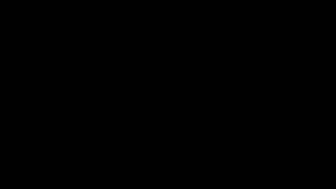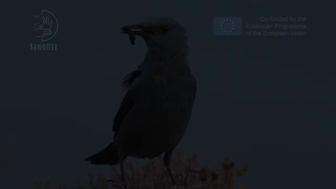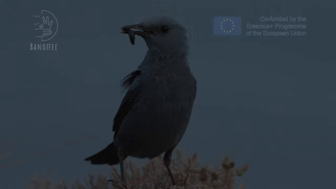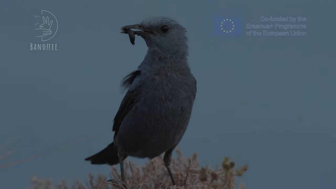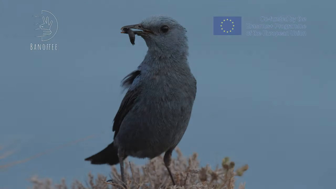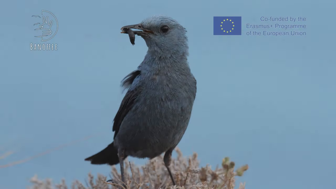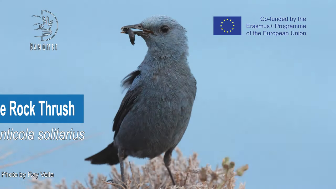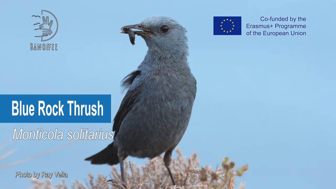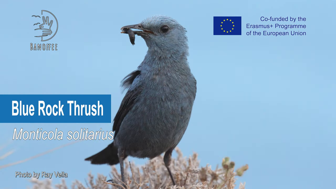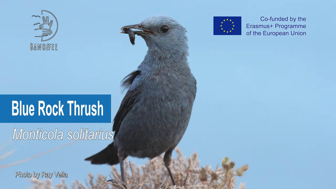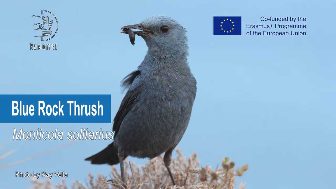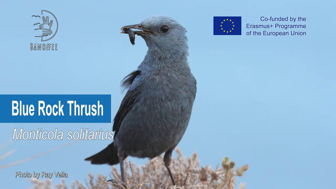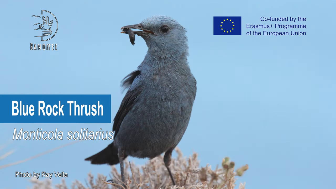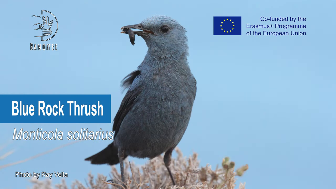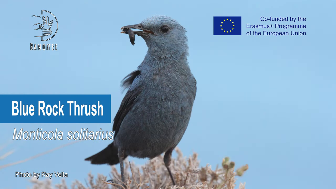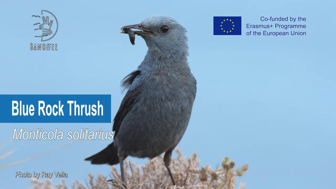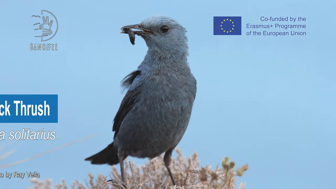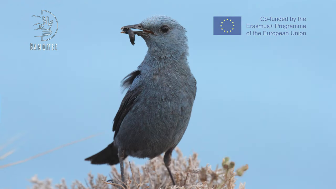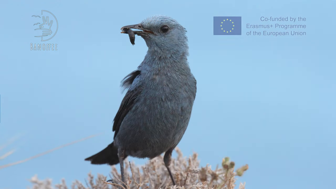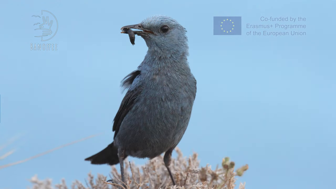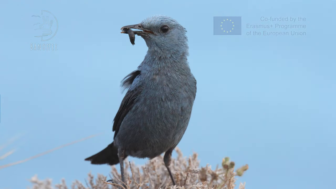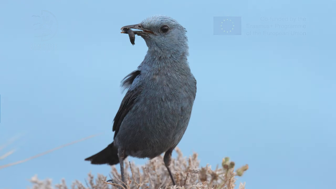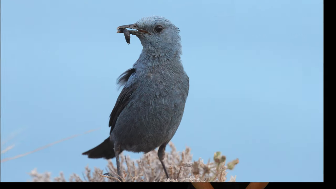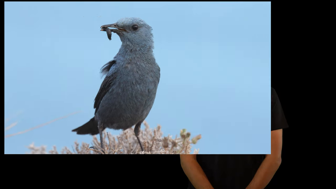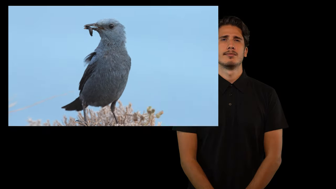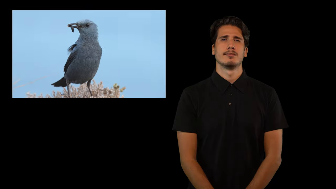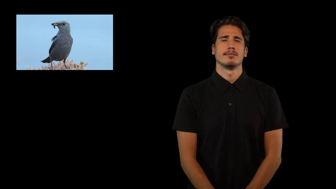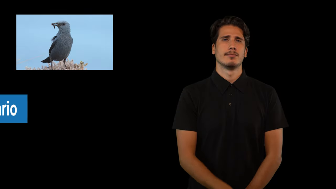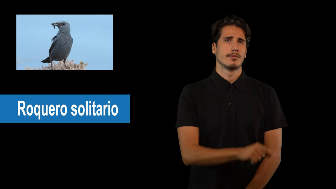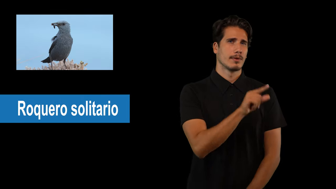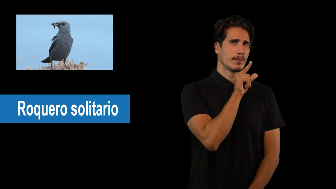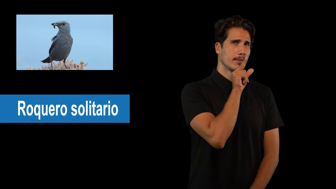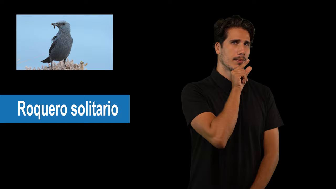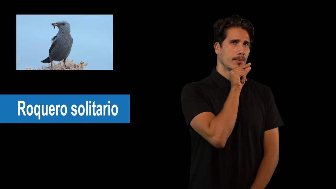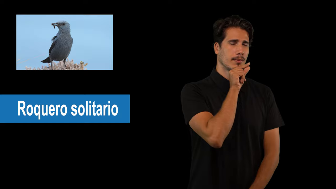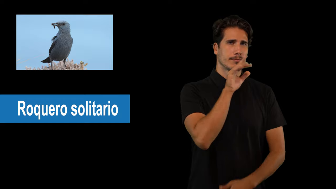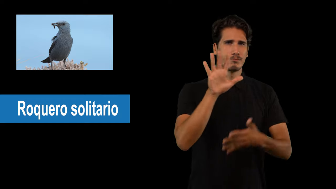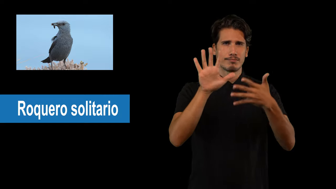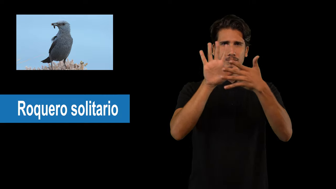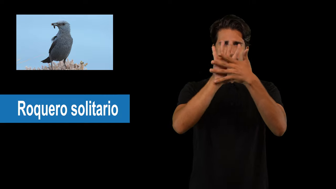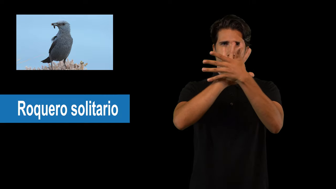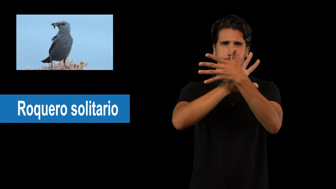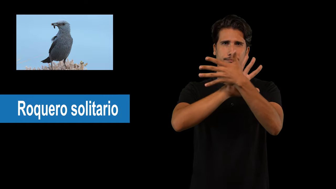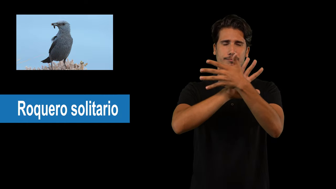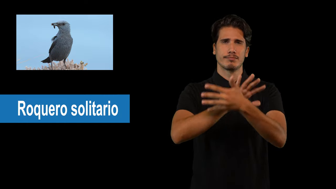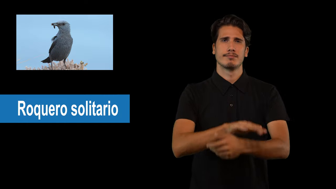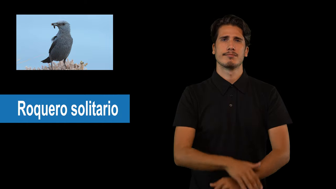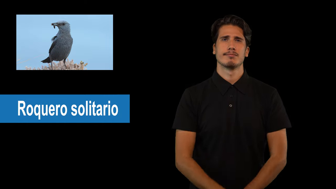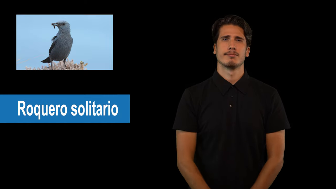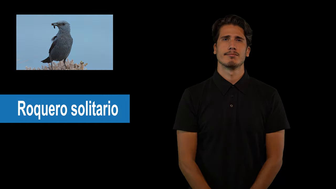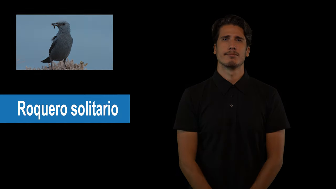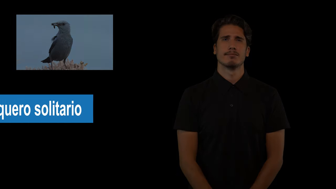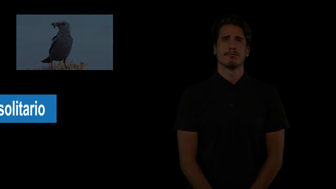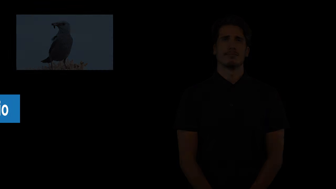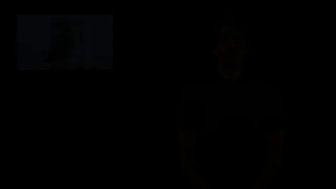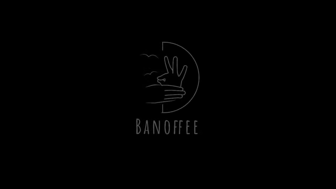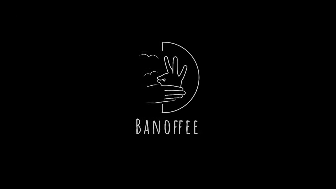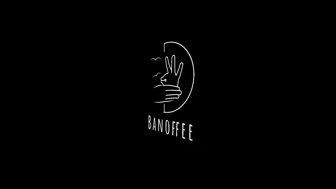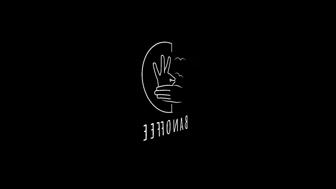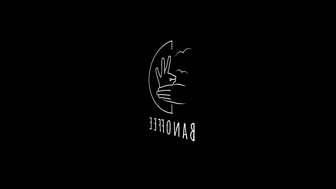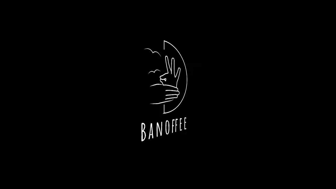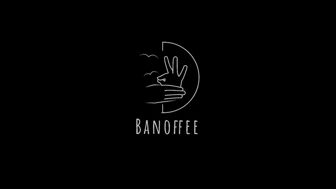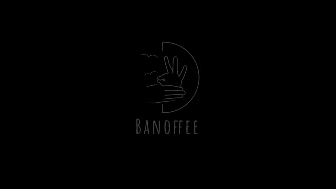Roquero solitario